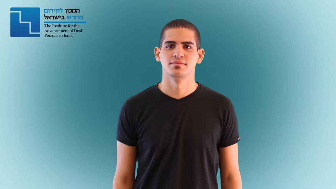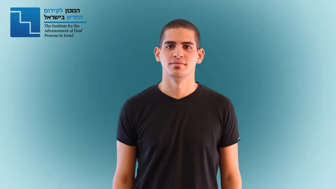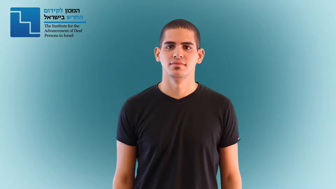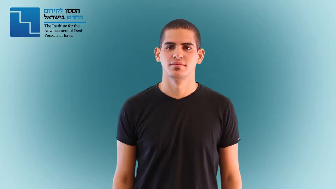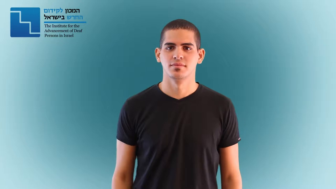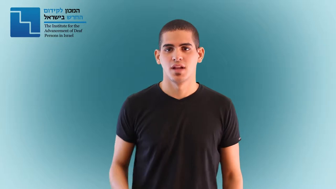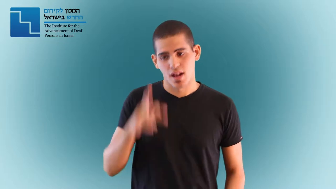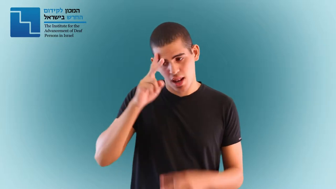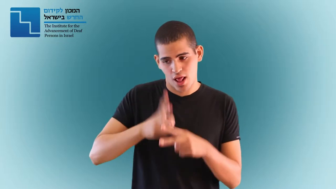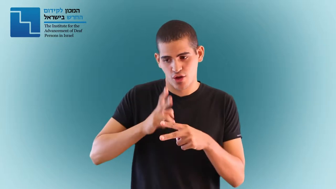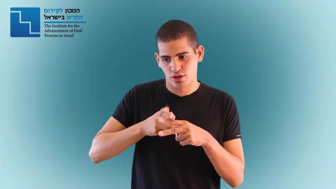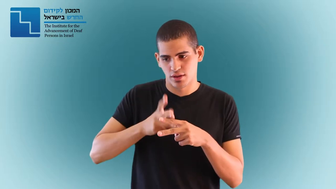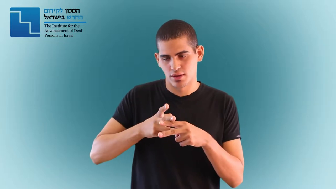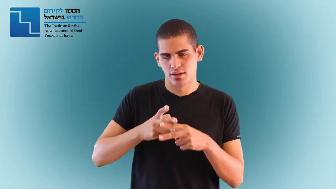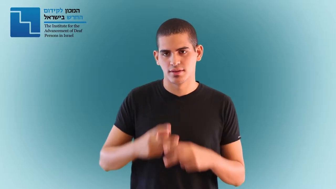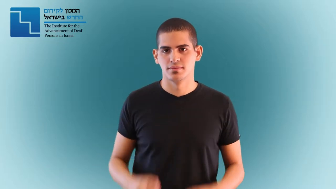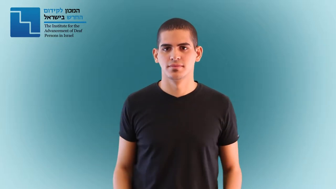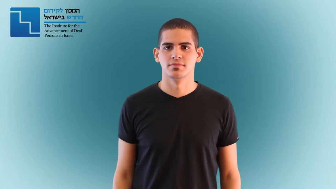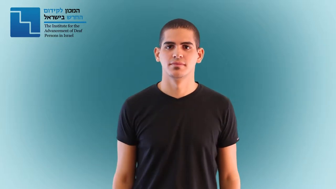לחלות